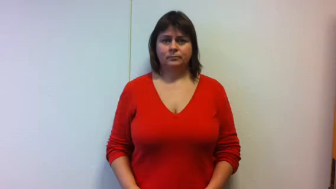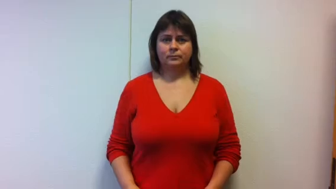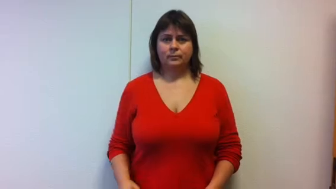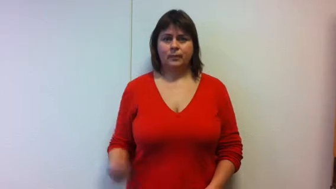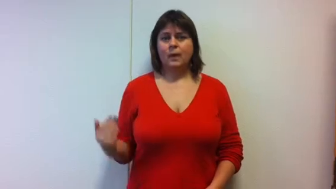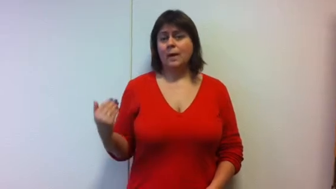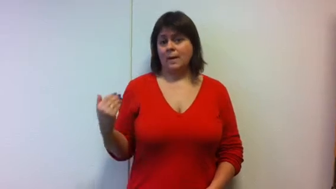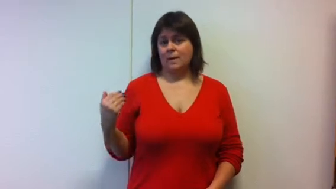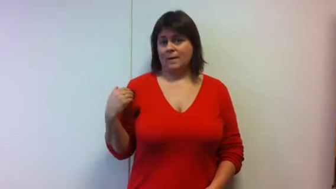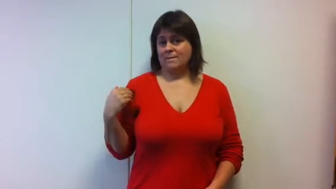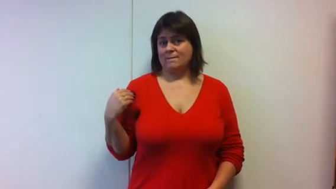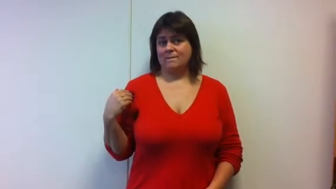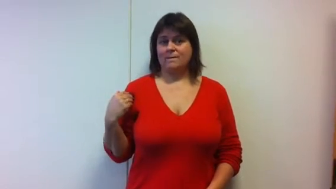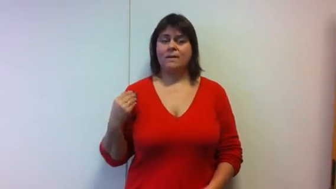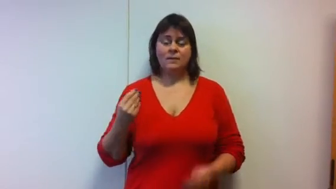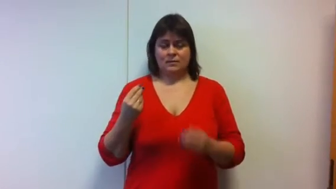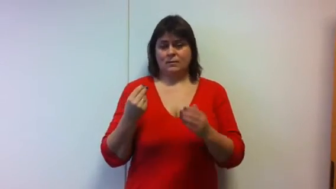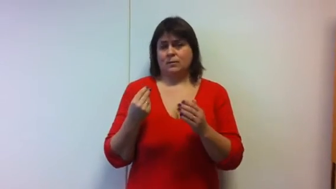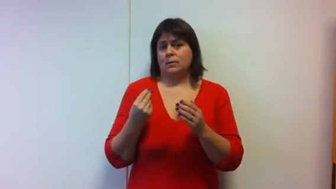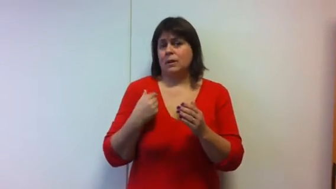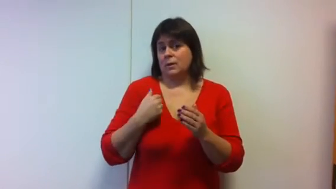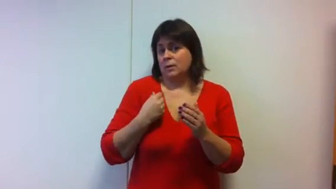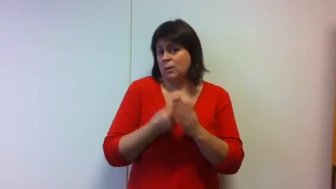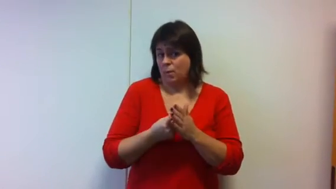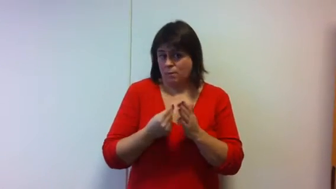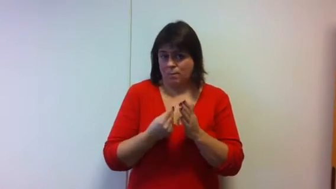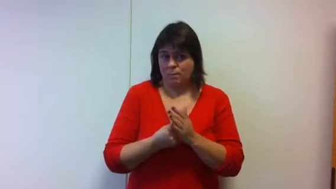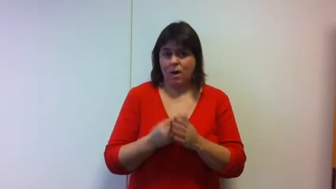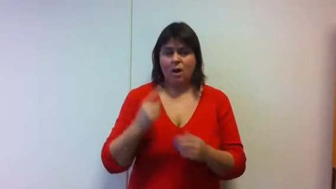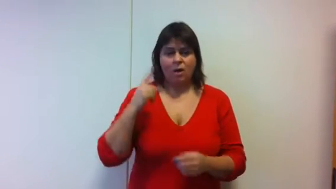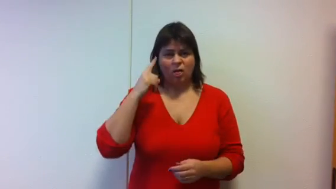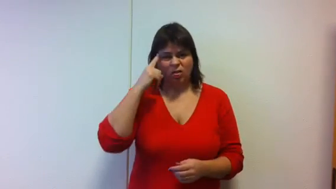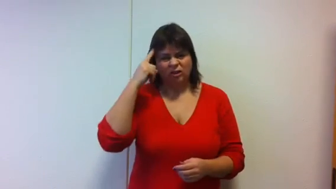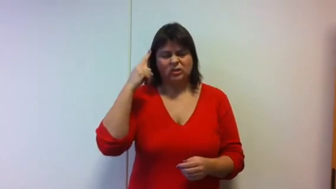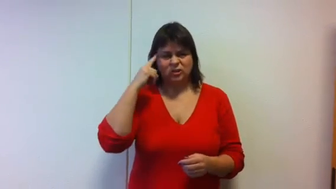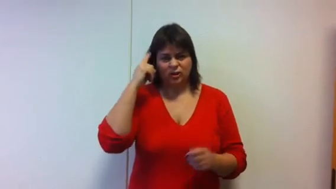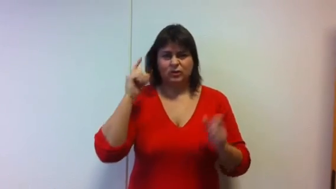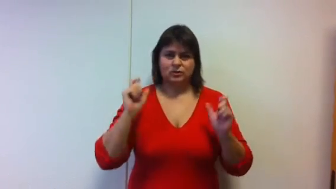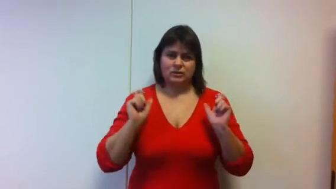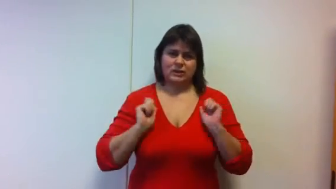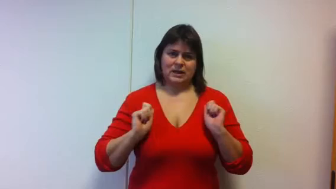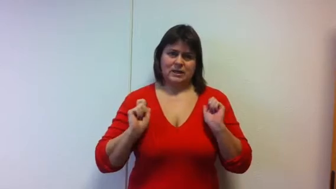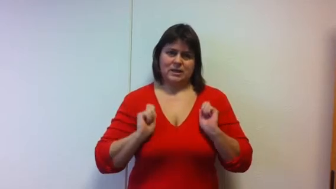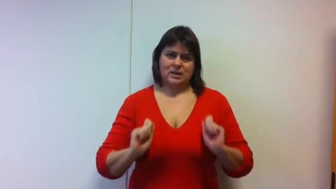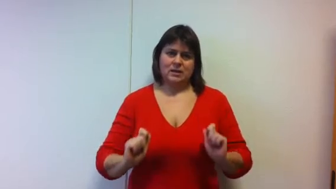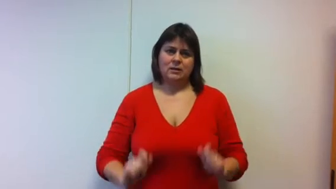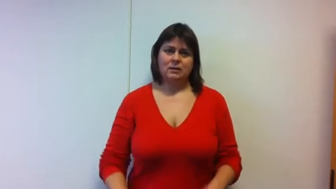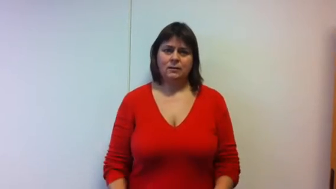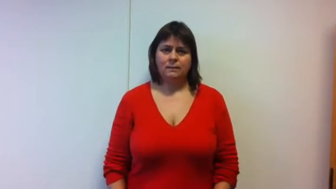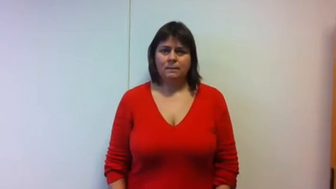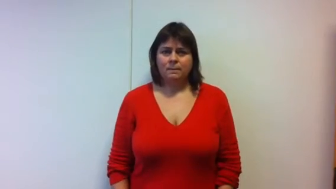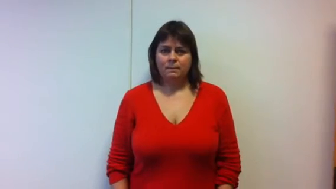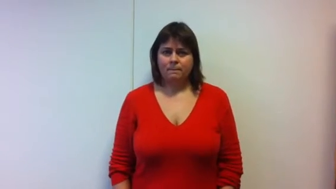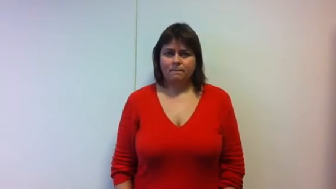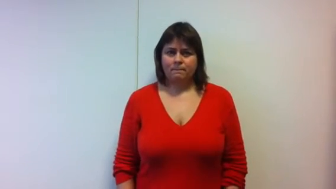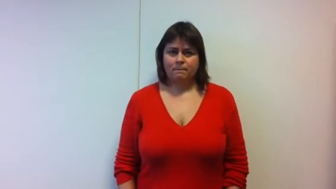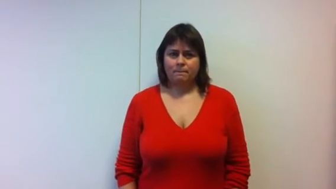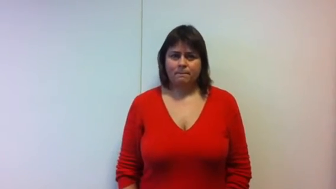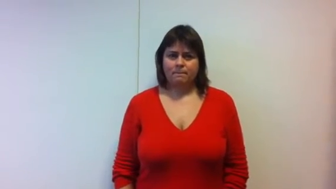Skyrtadami